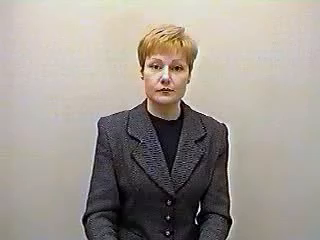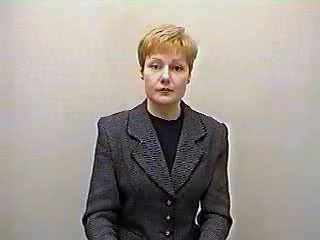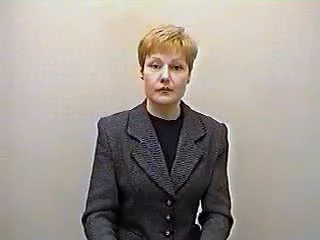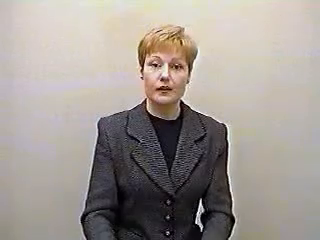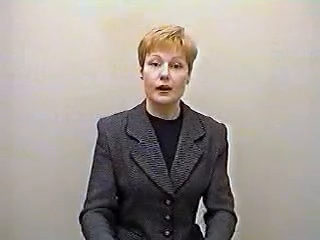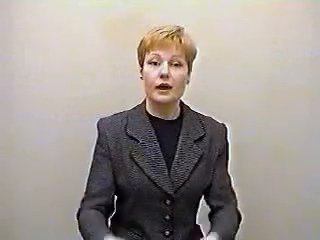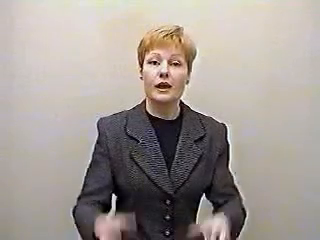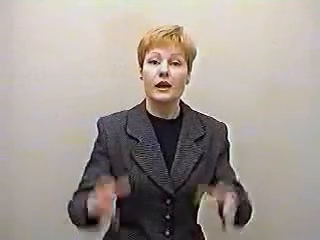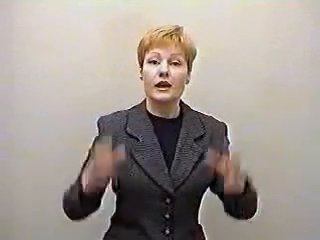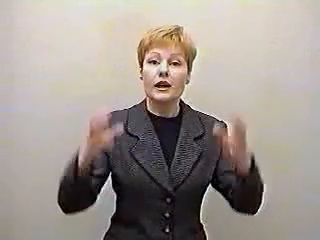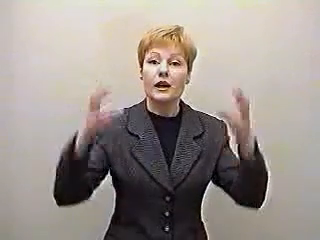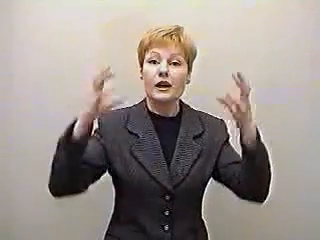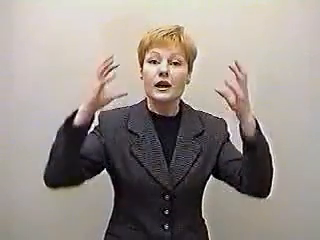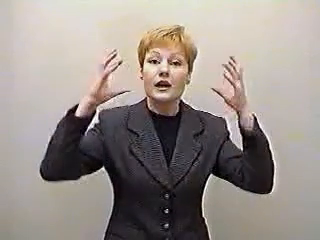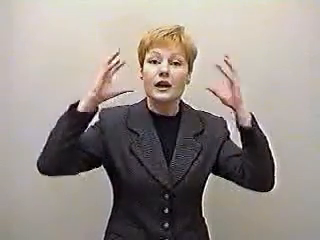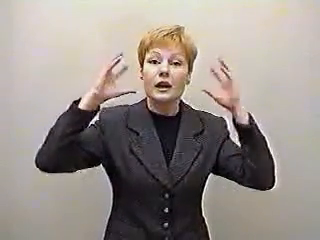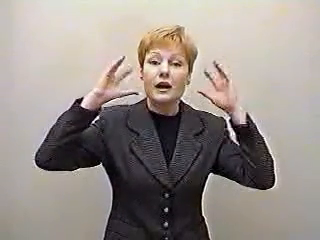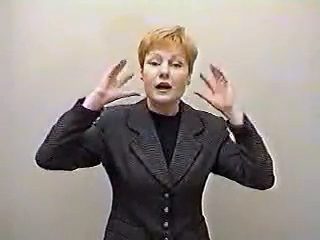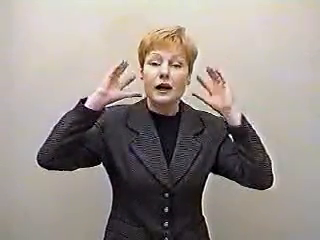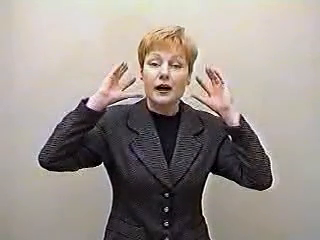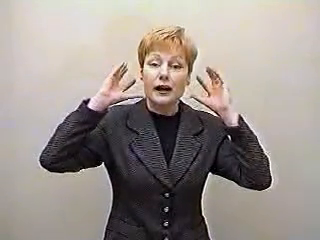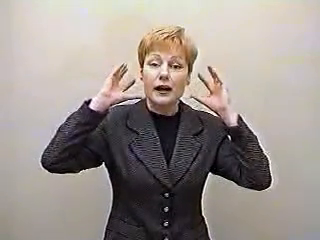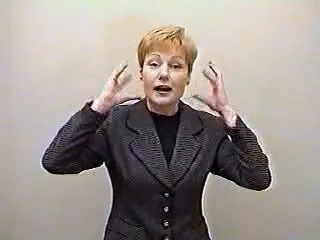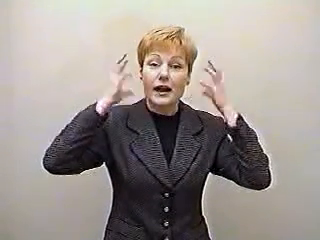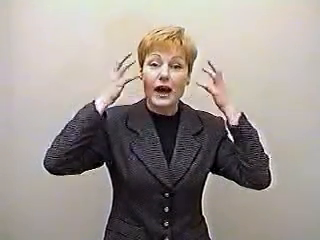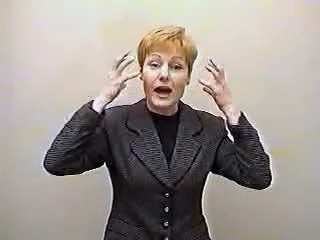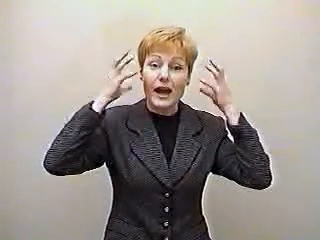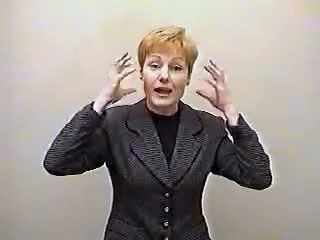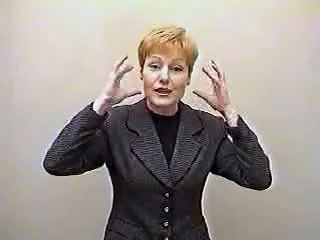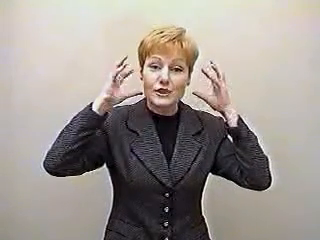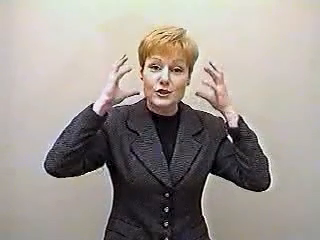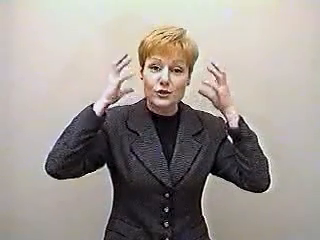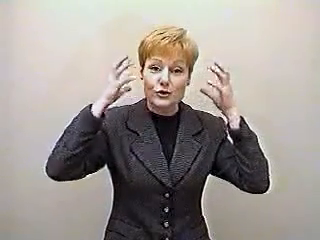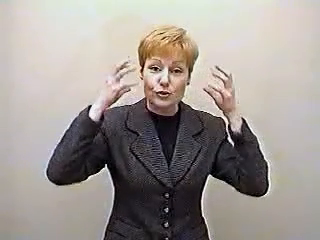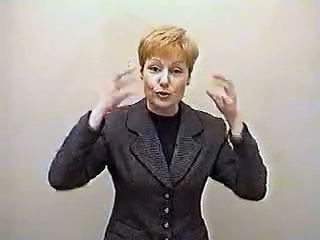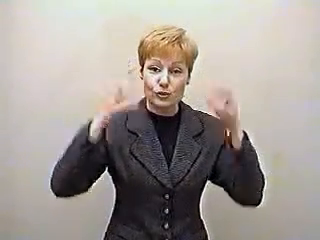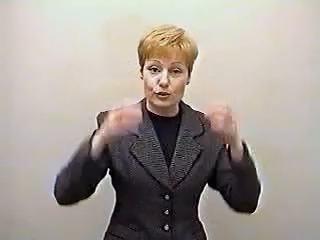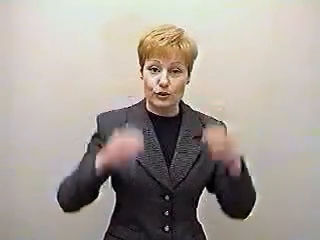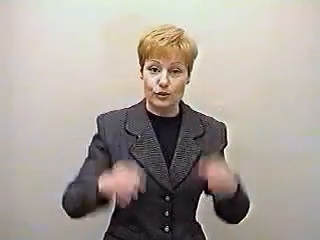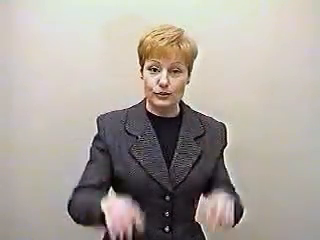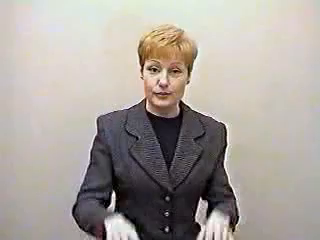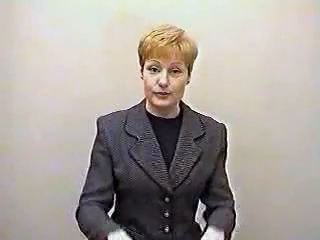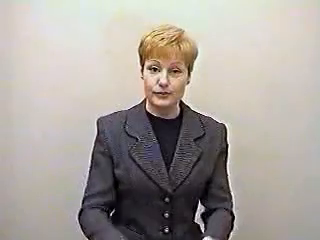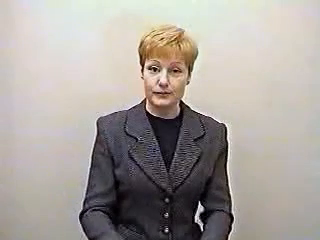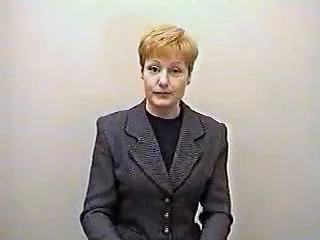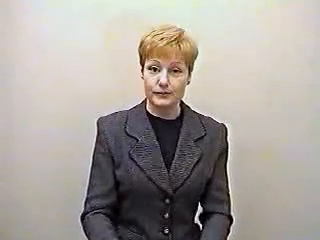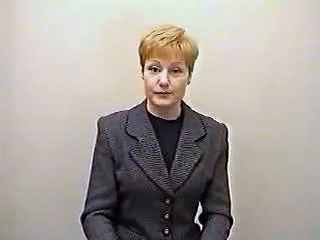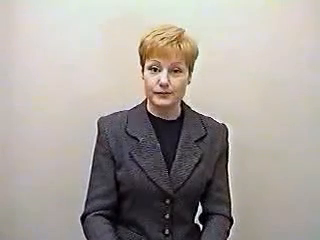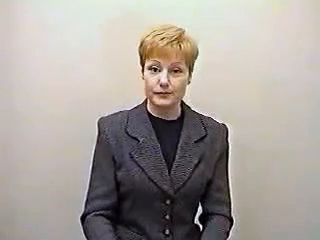радио